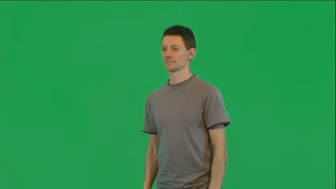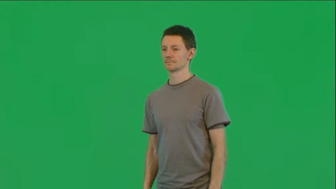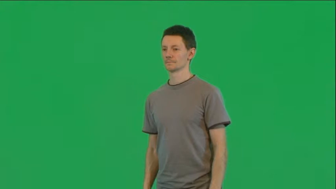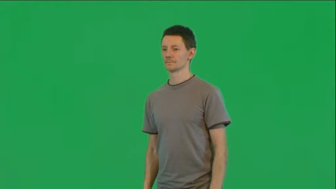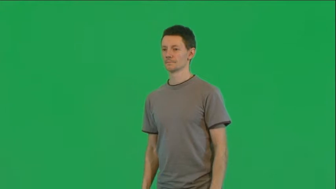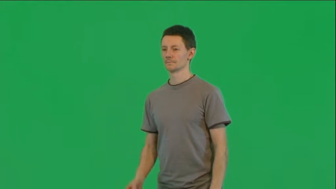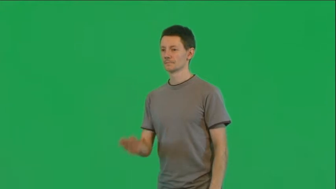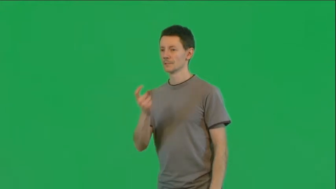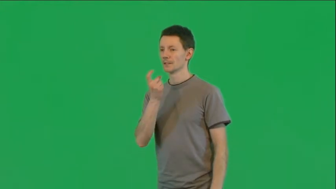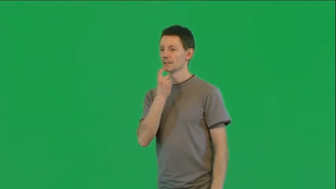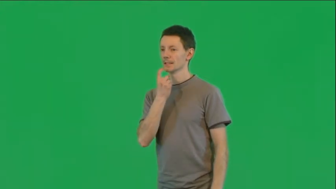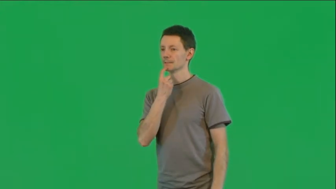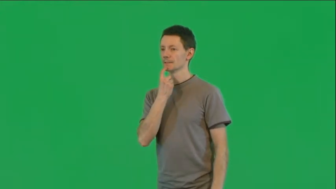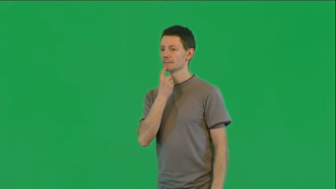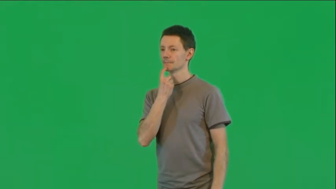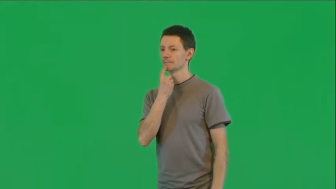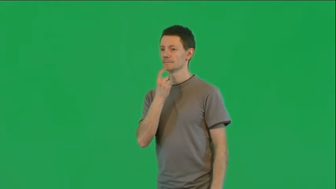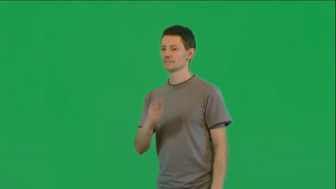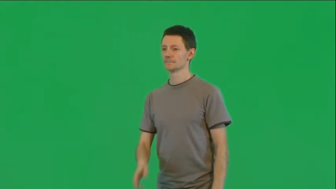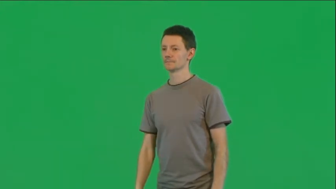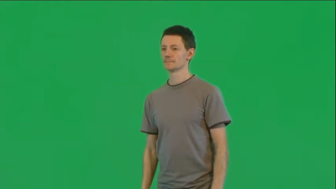Kielce